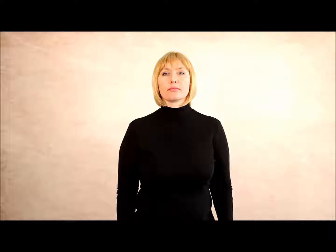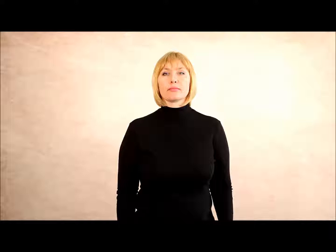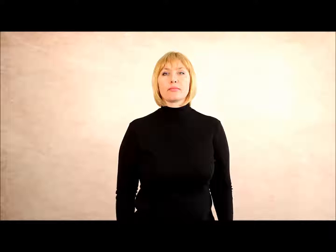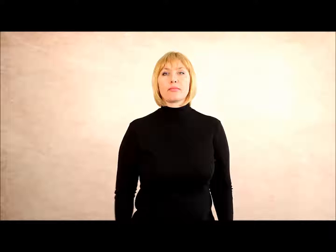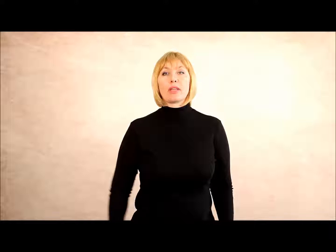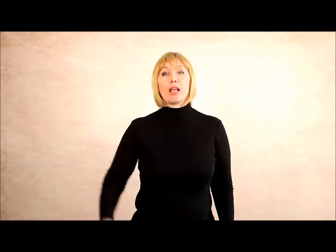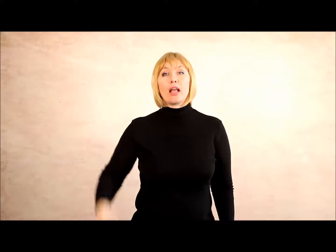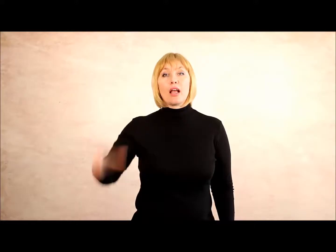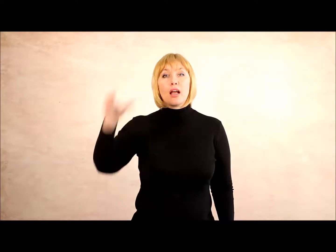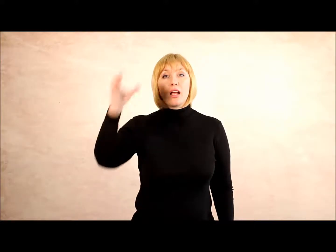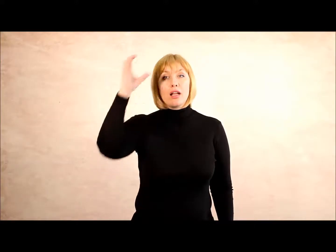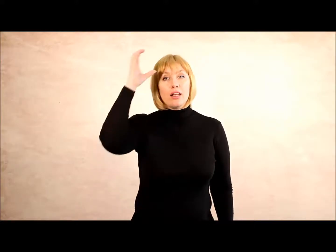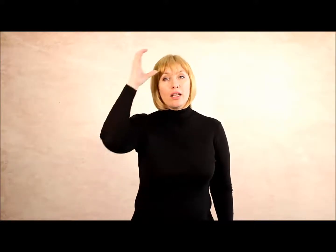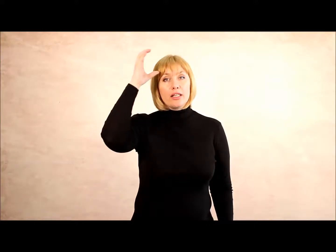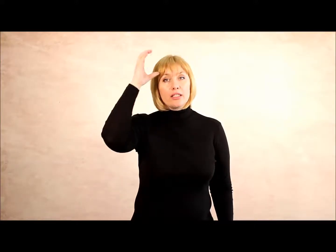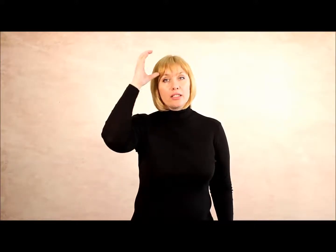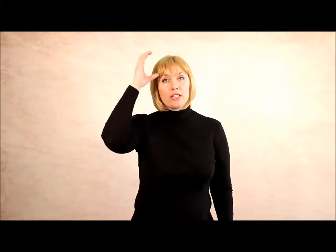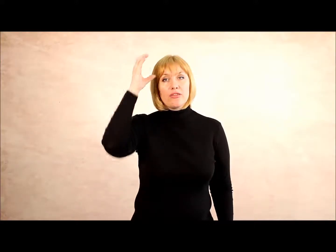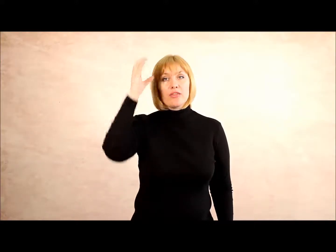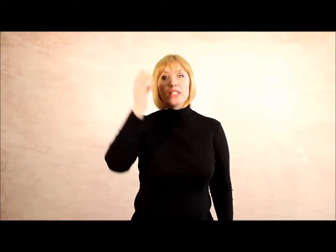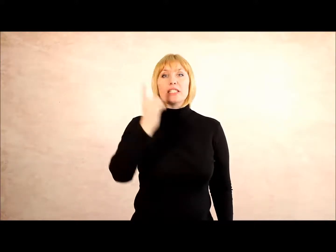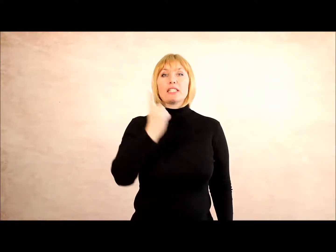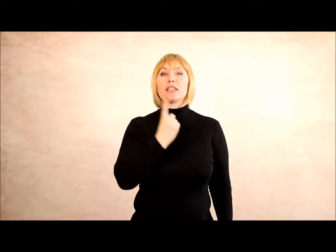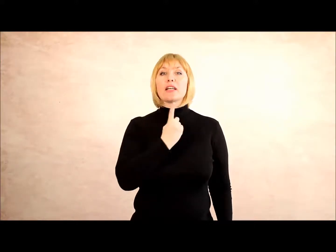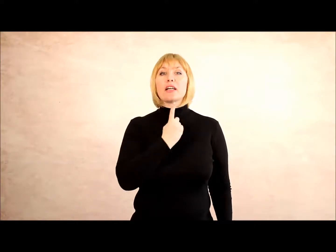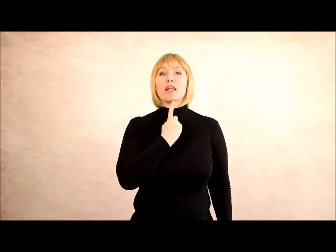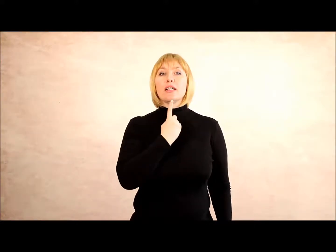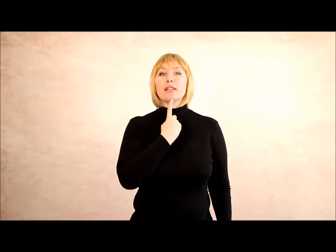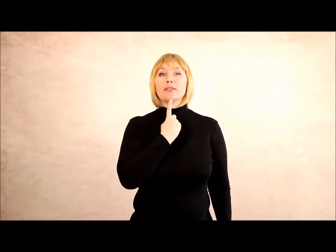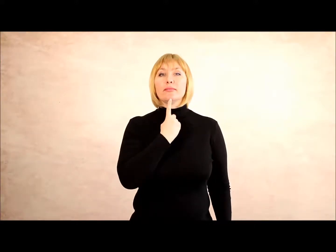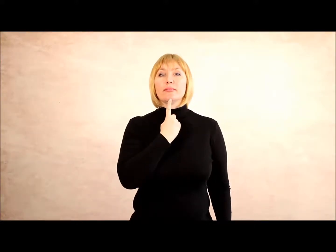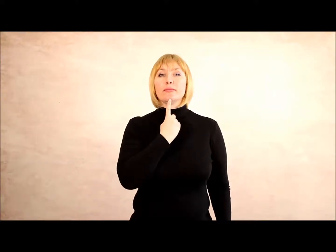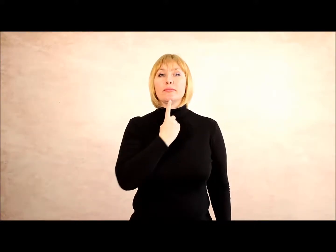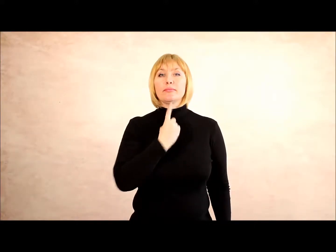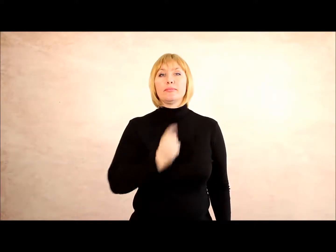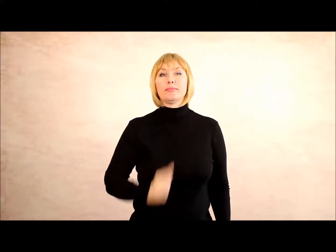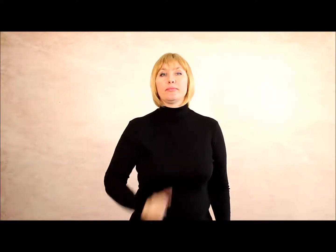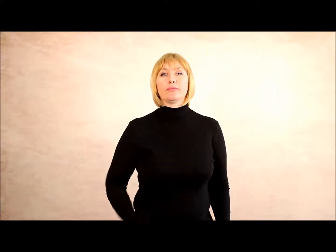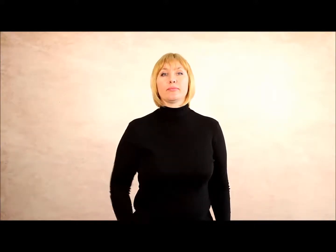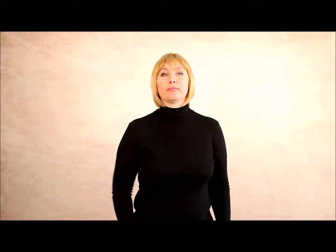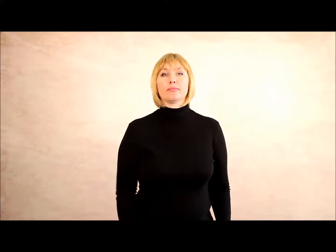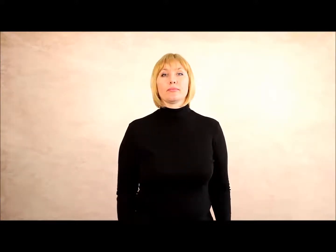Lingvistica